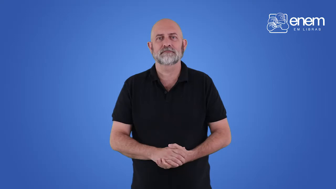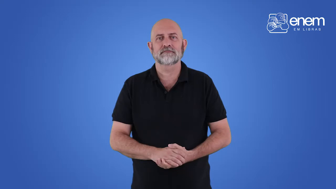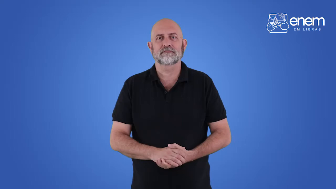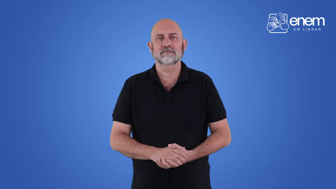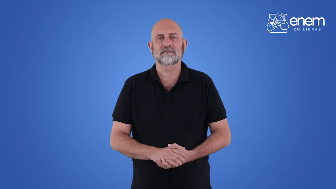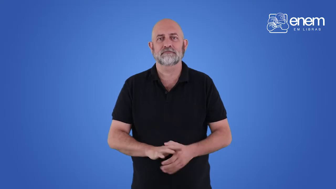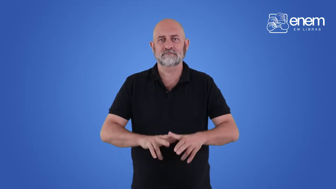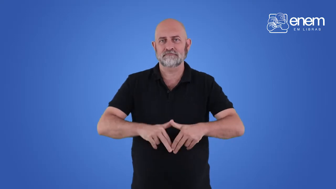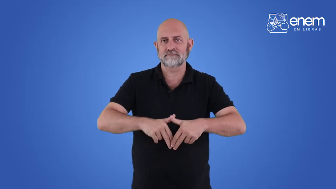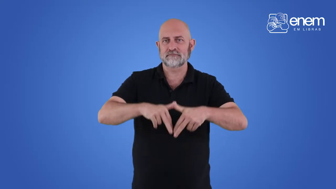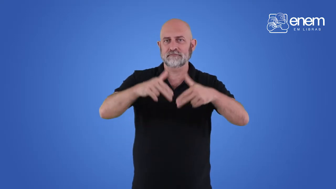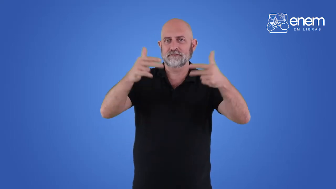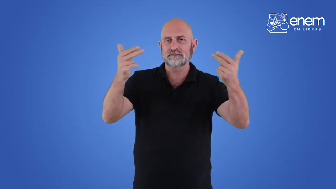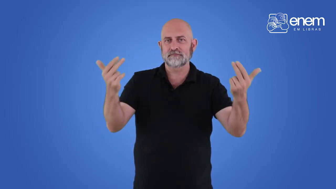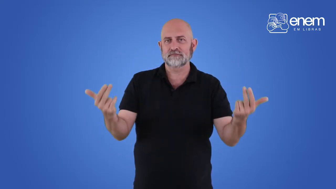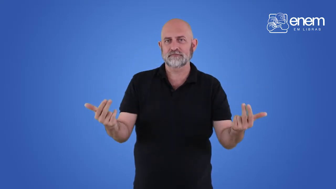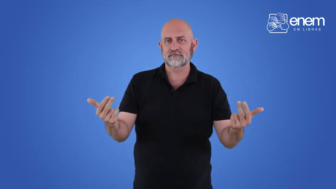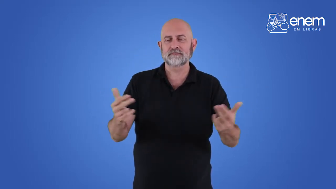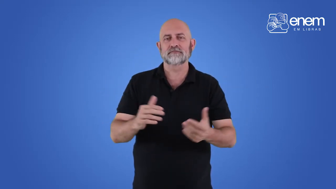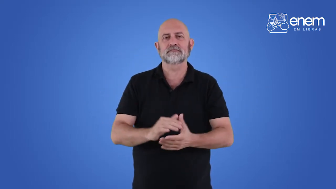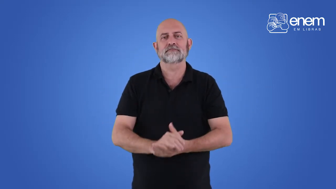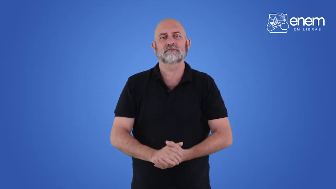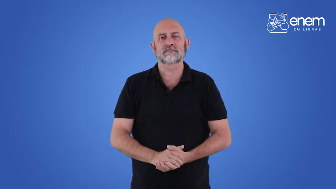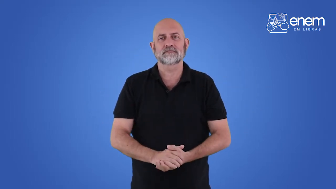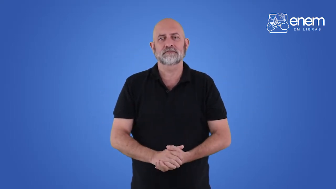Etnia